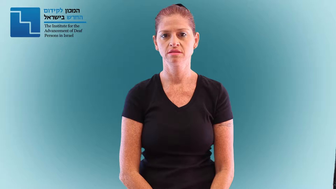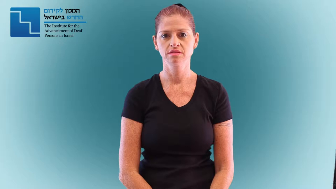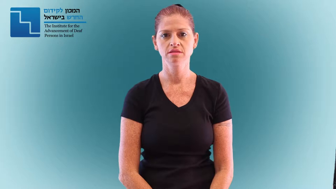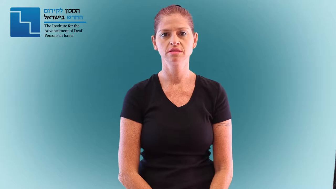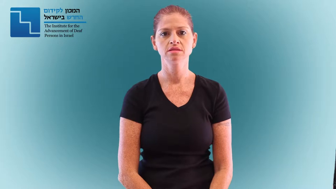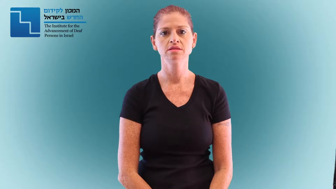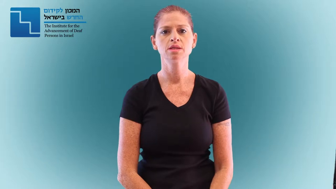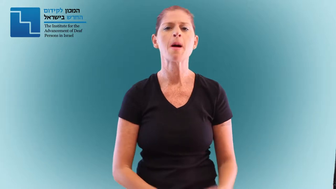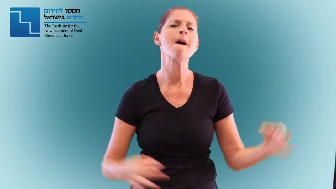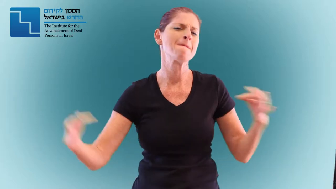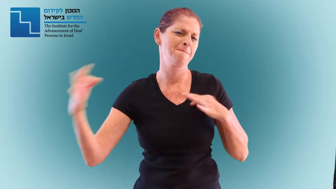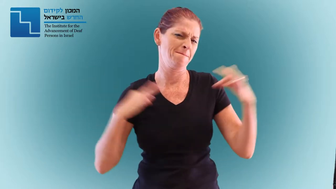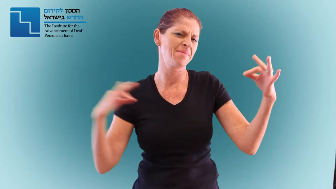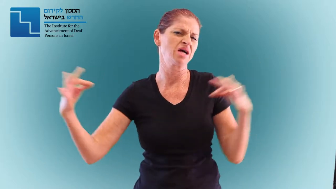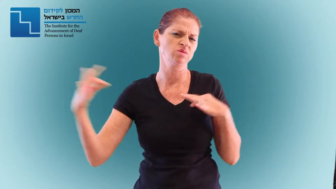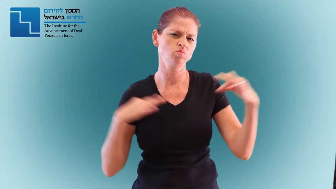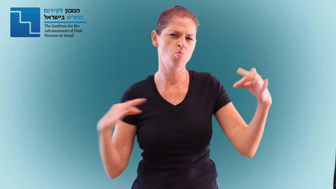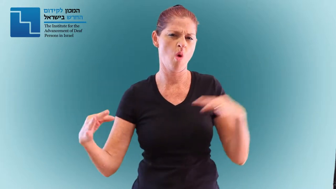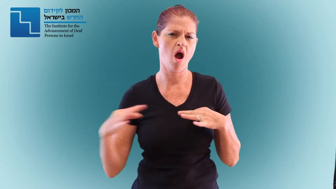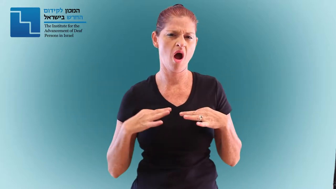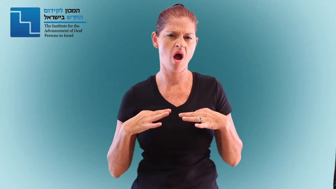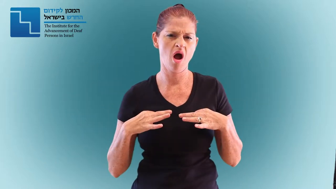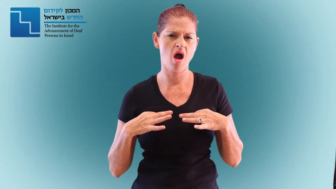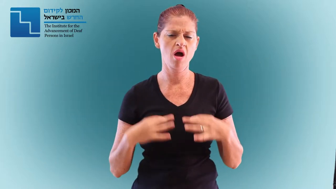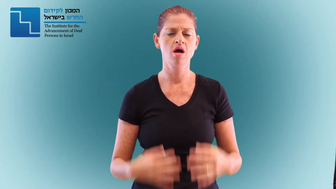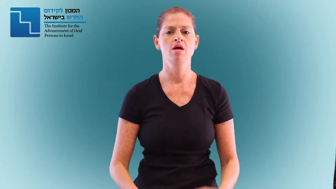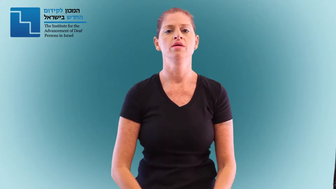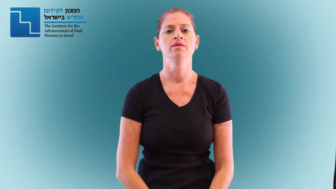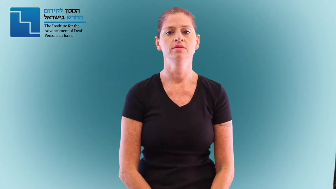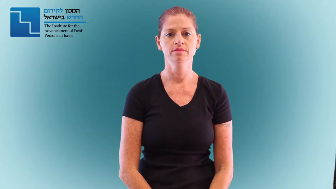פצוע